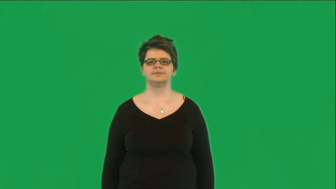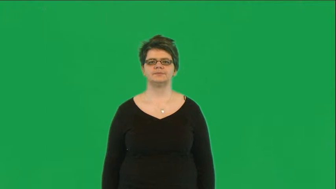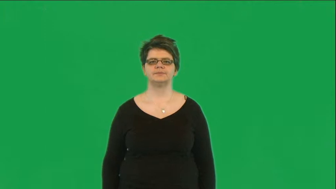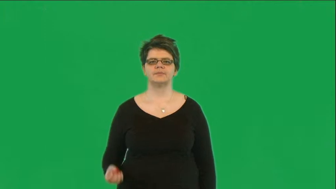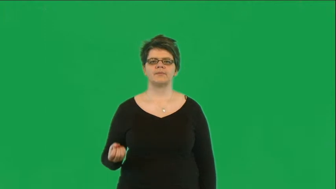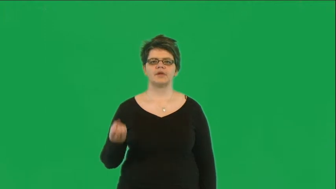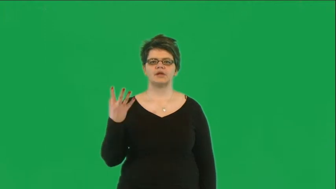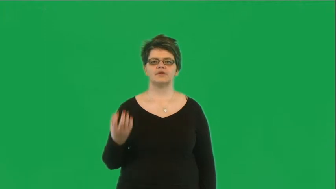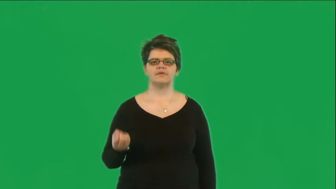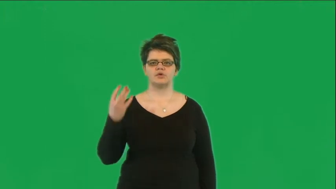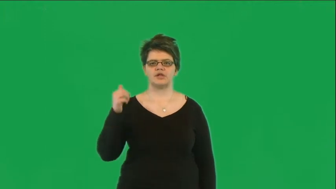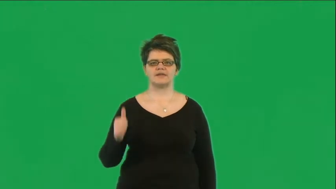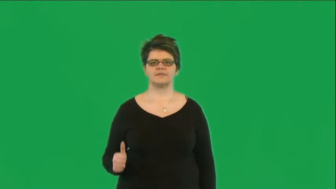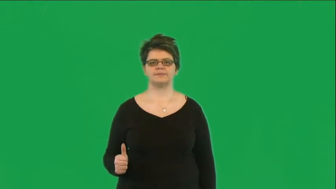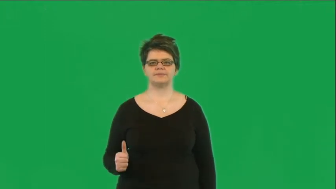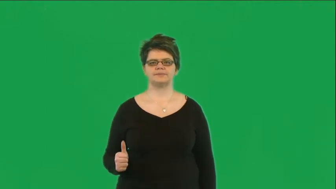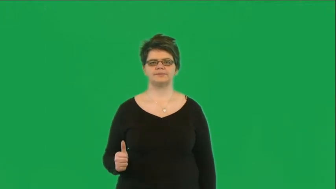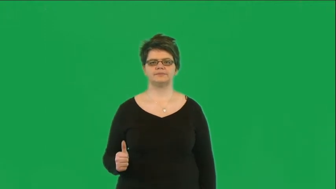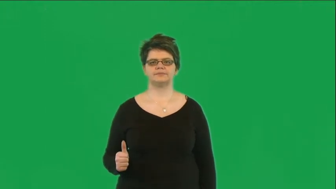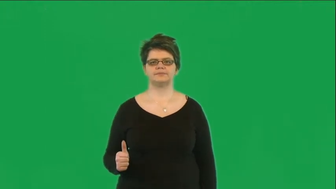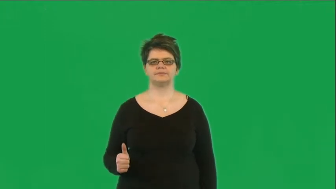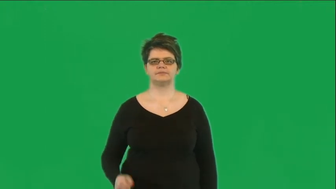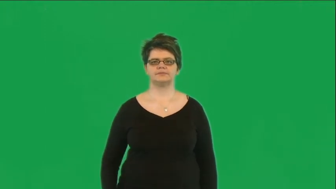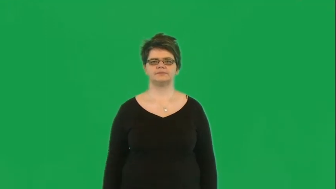dworzec